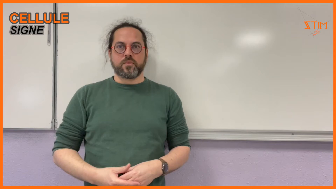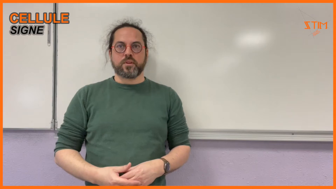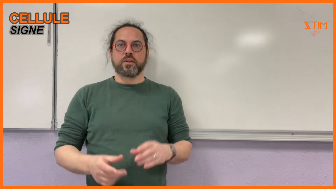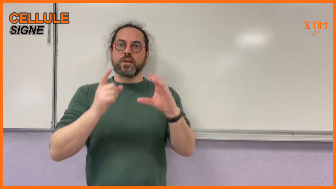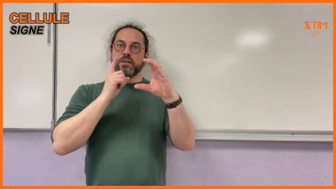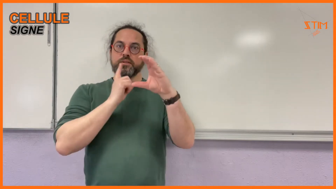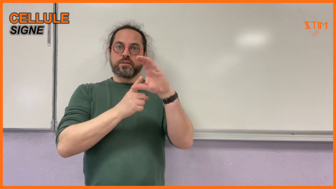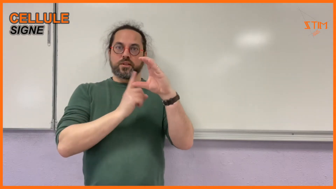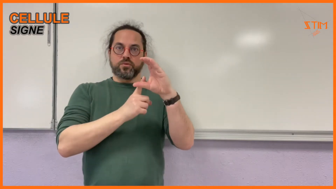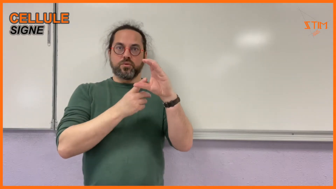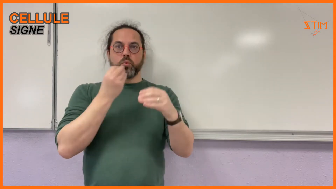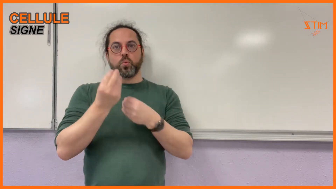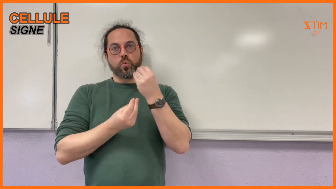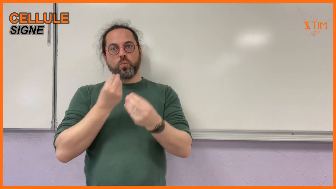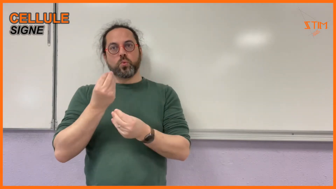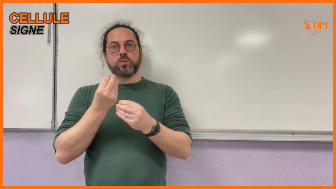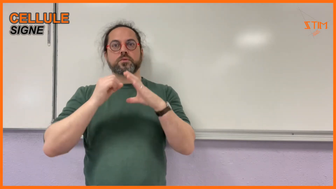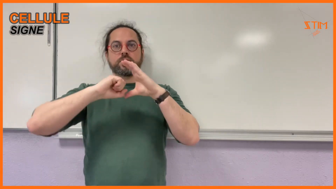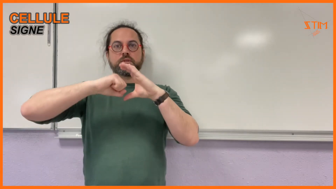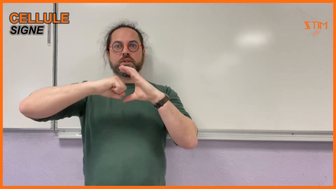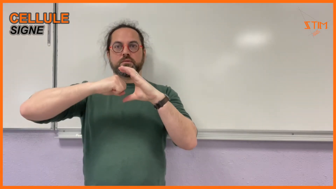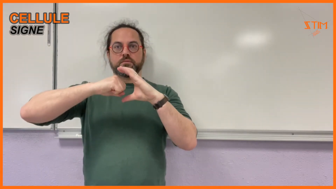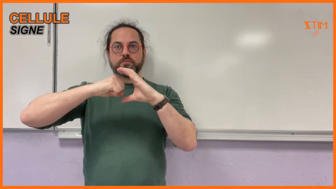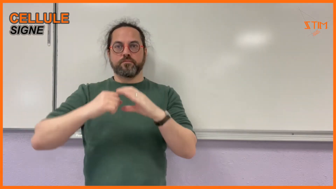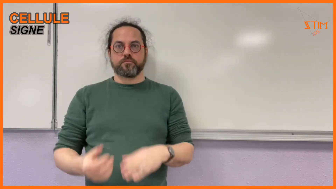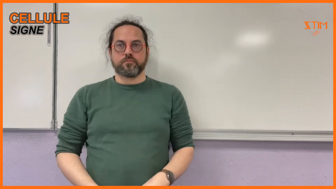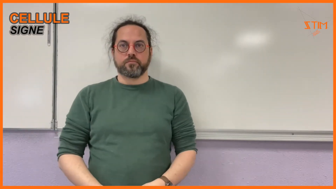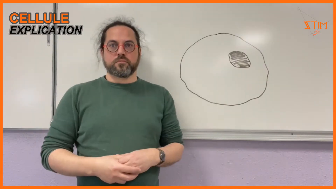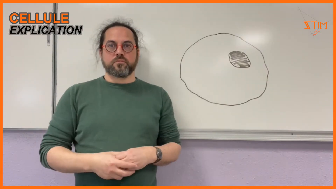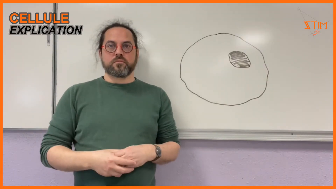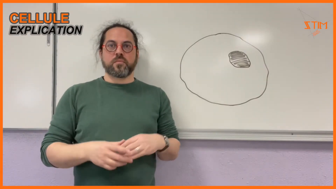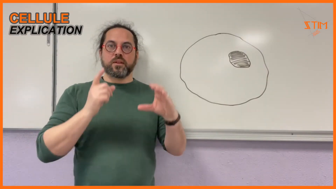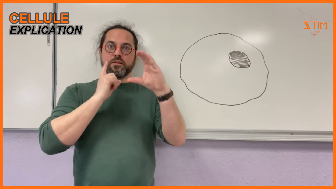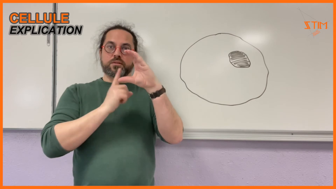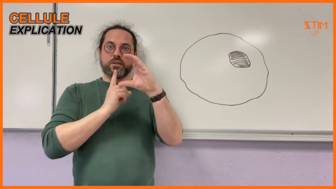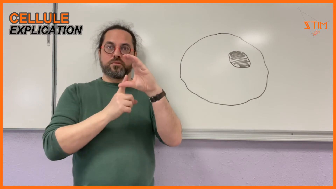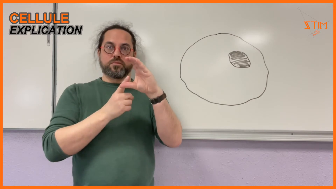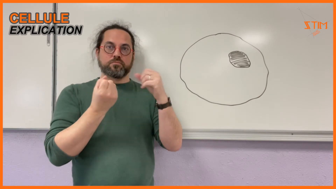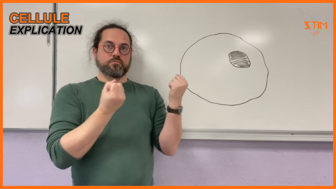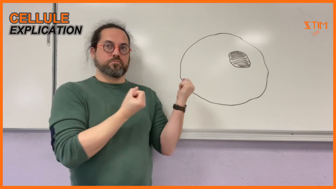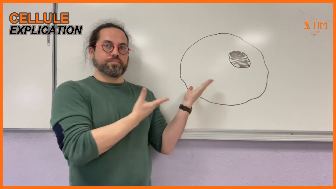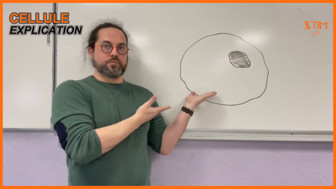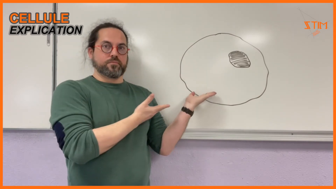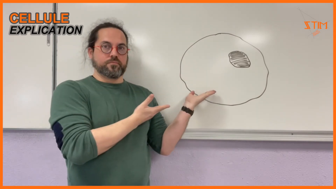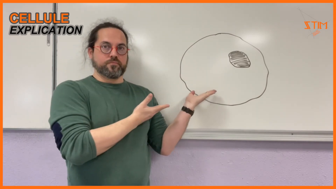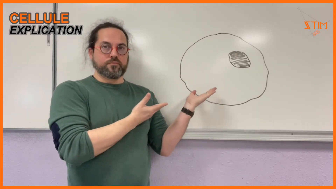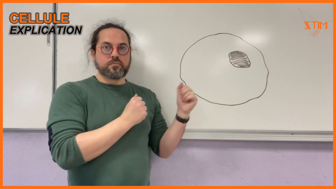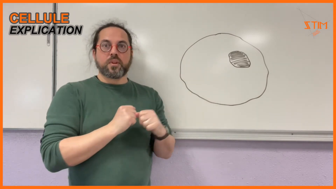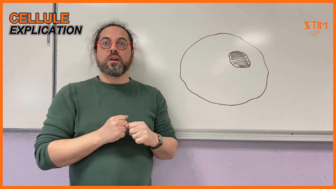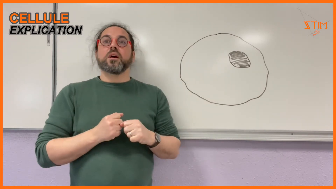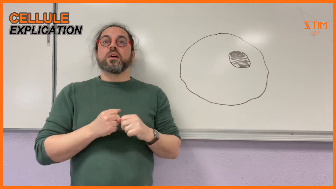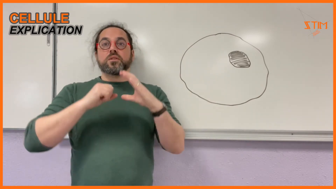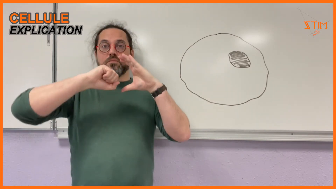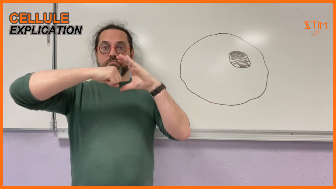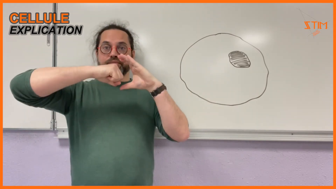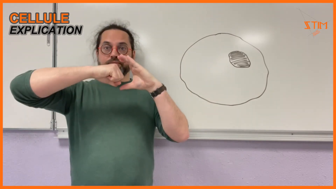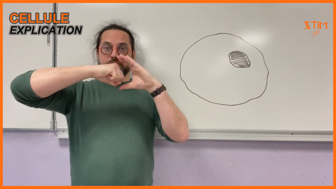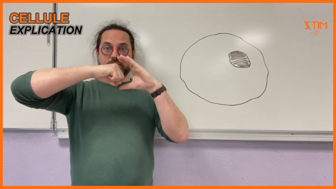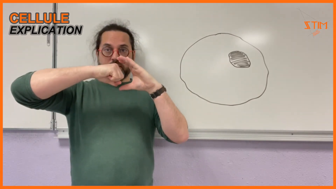Cellule